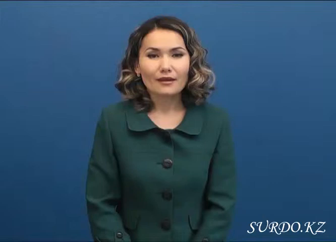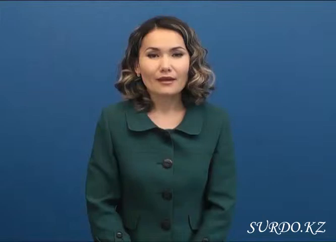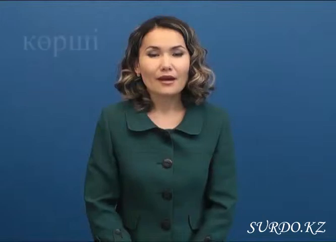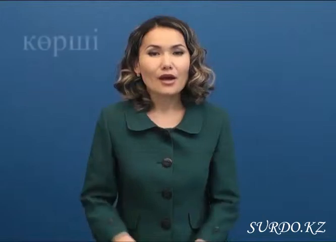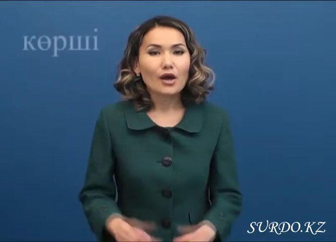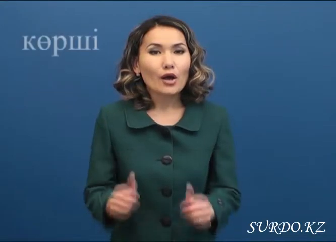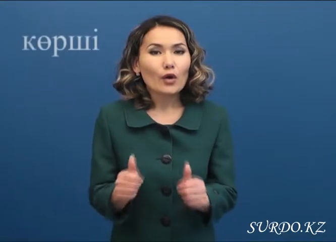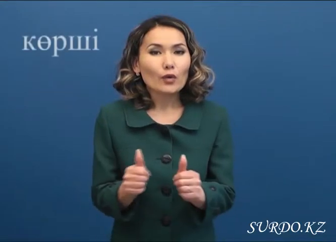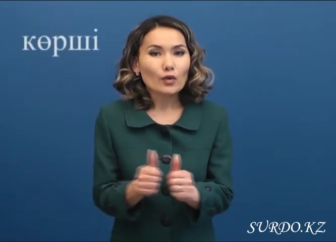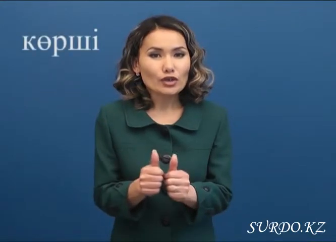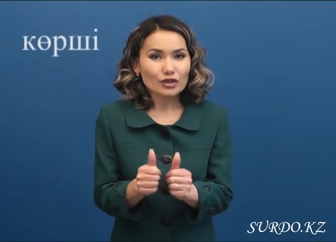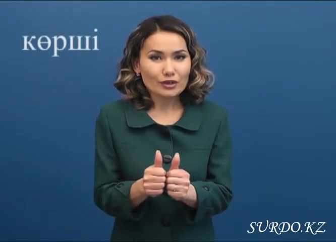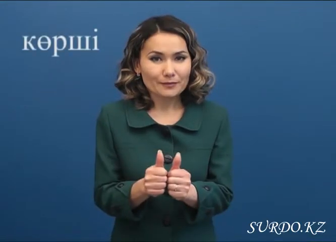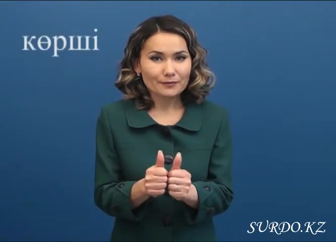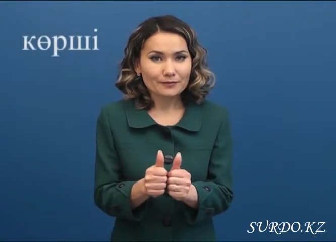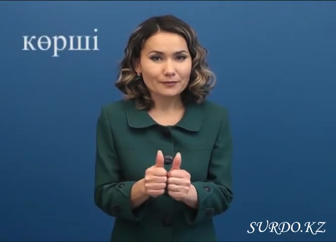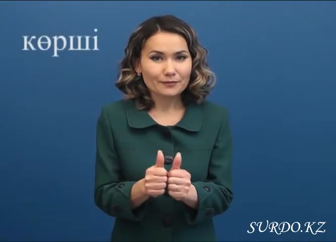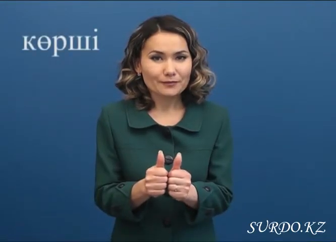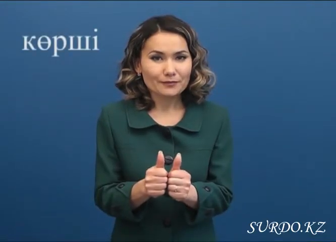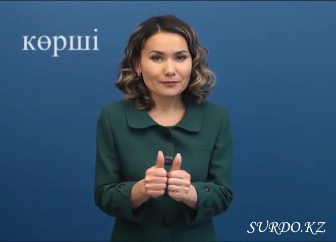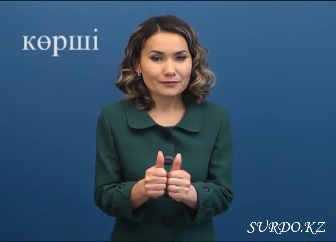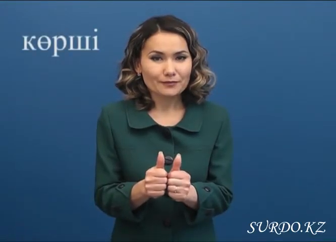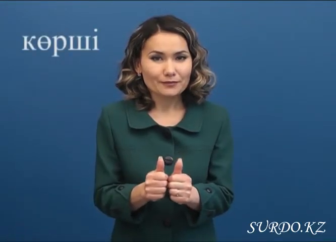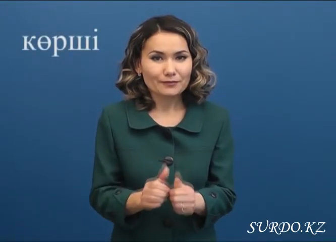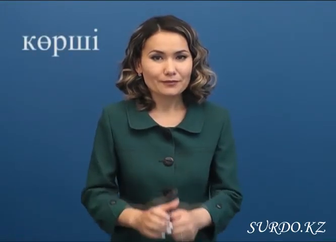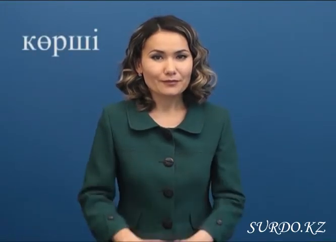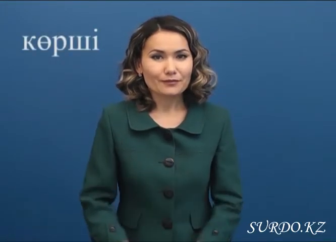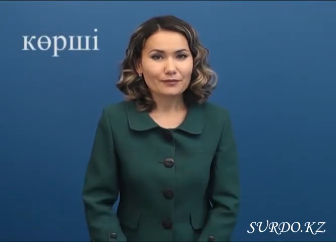Көрші